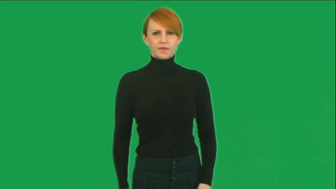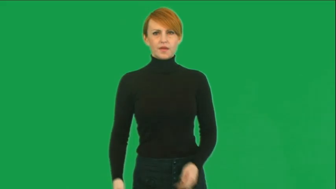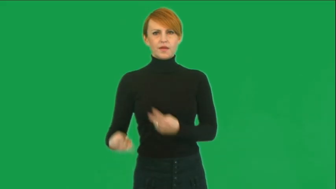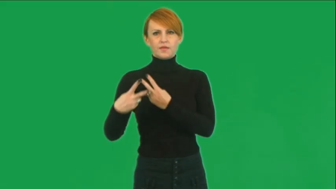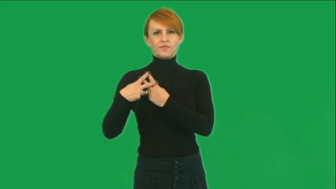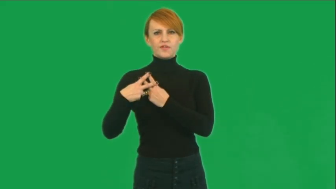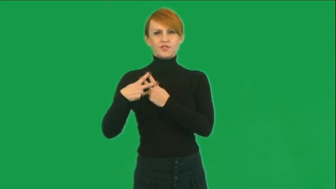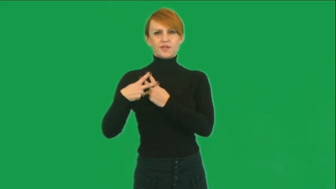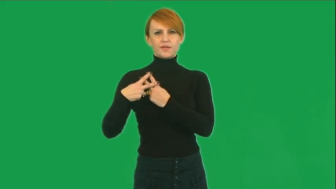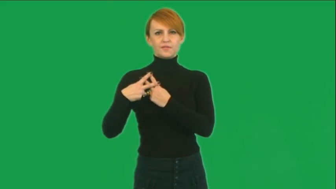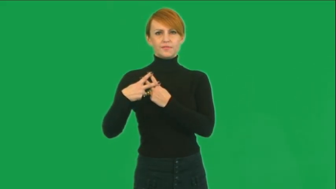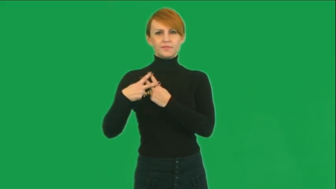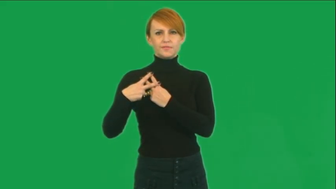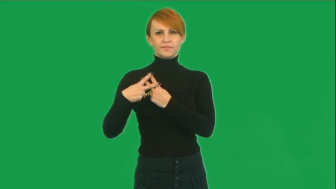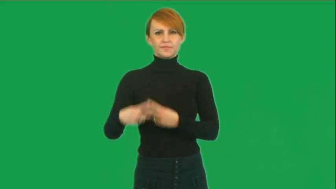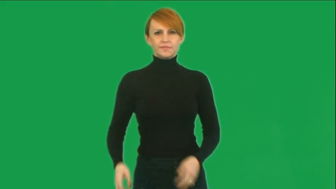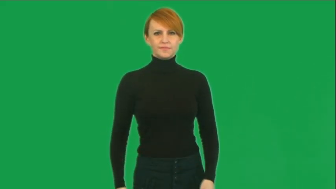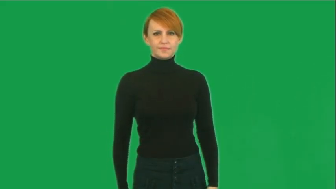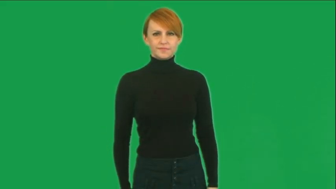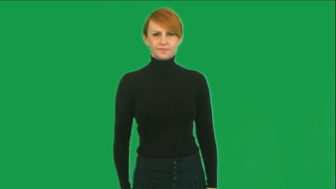więzienie